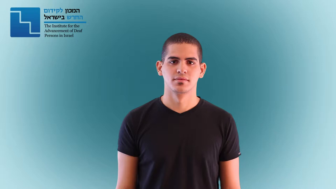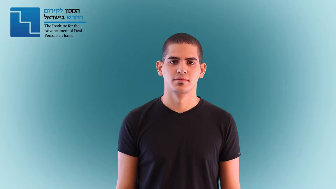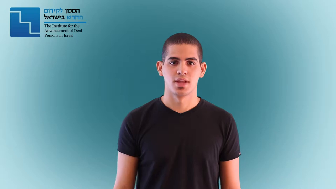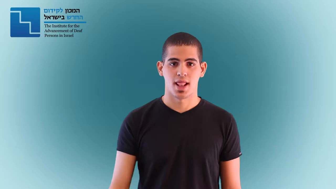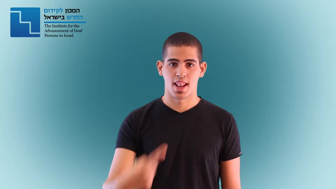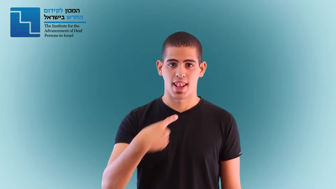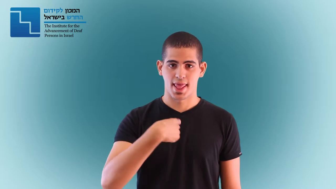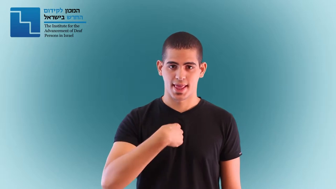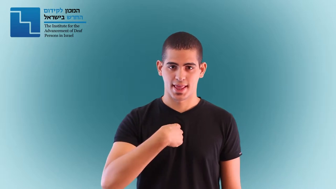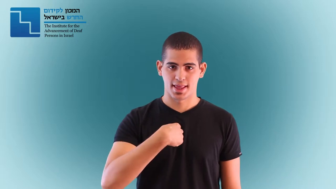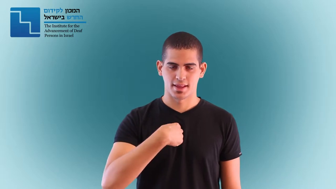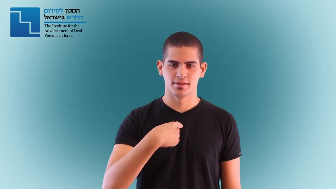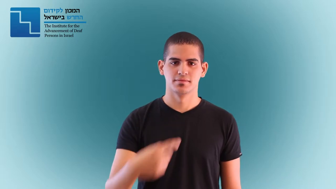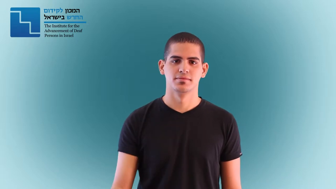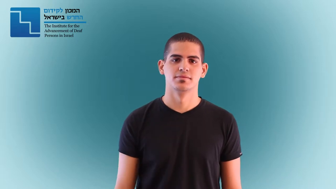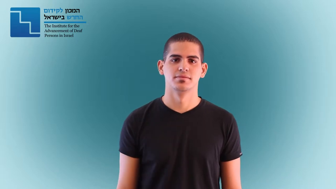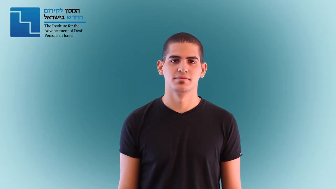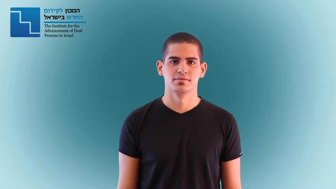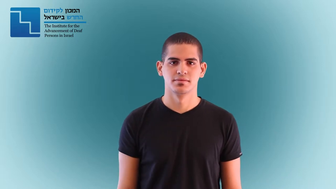לי